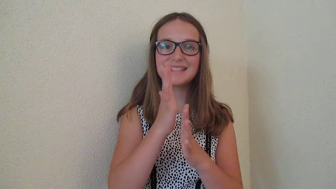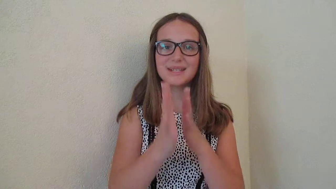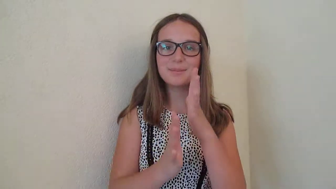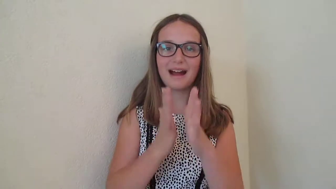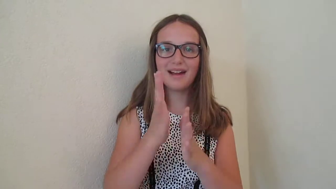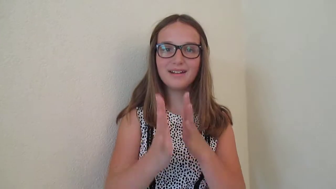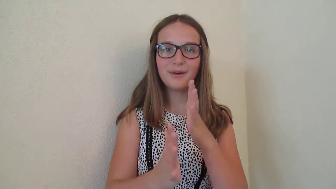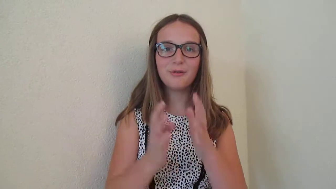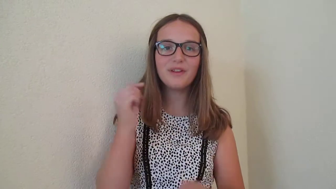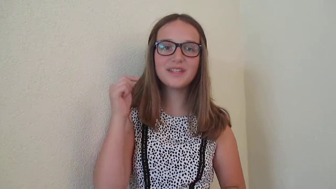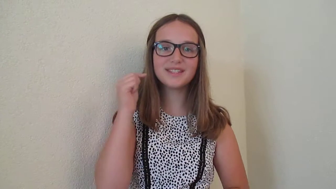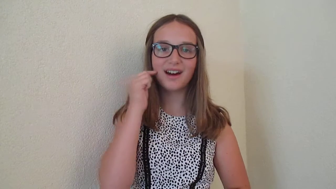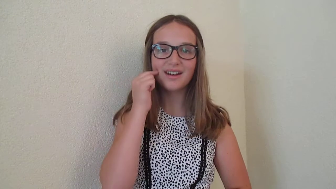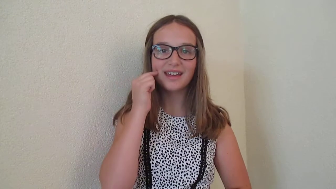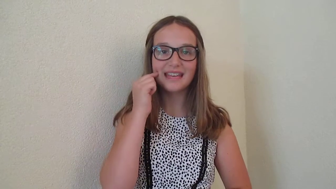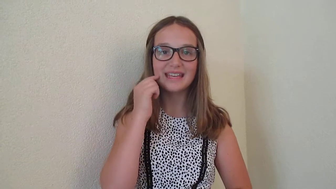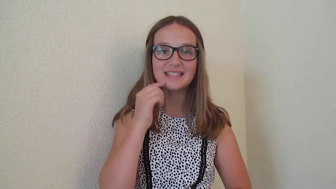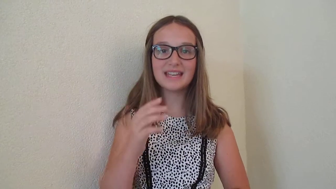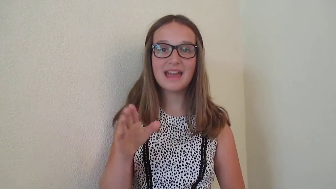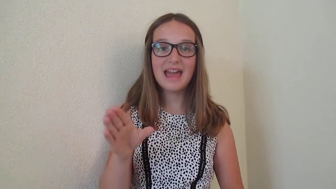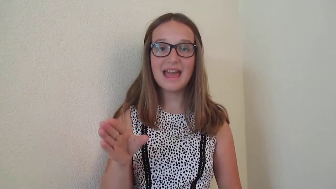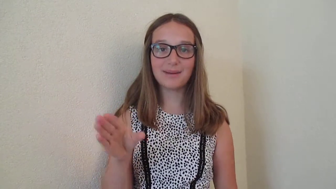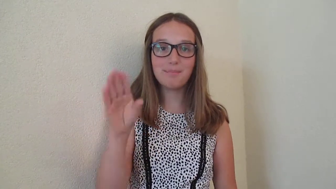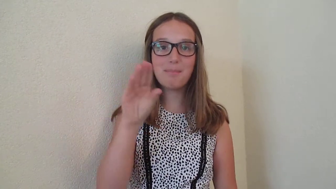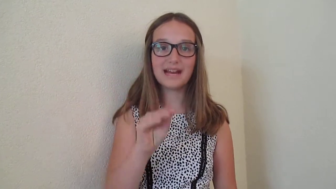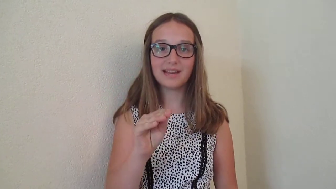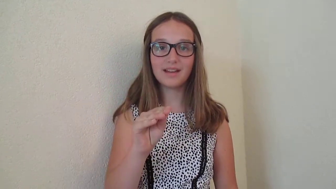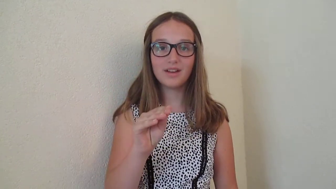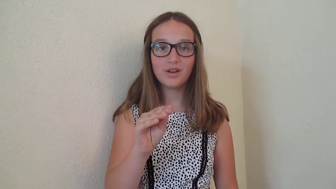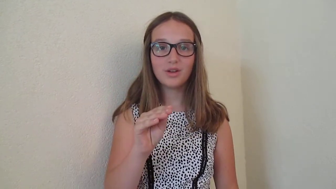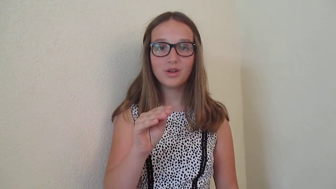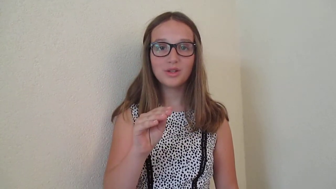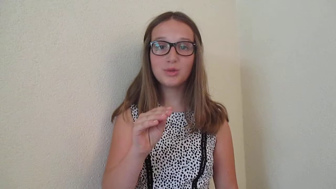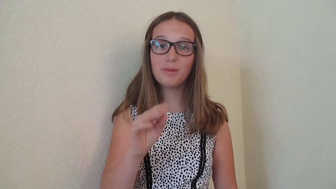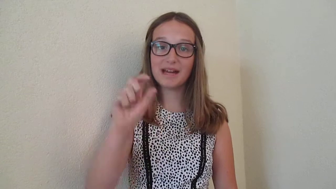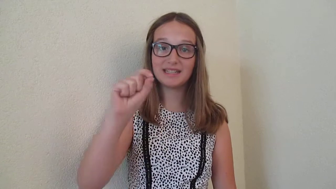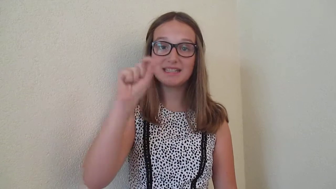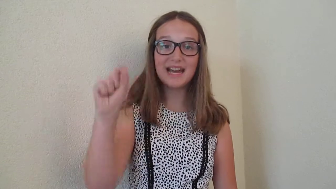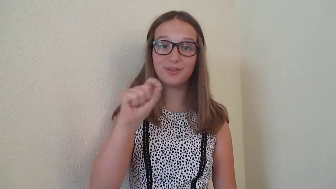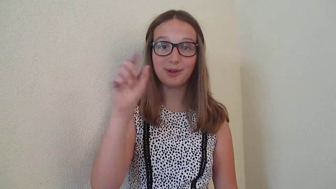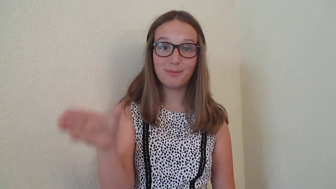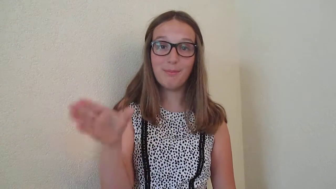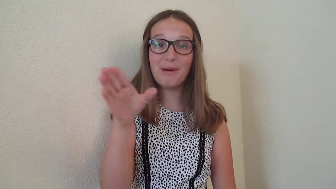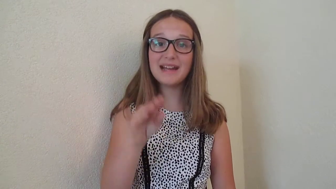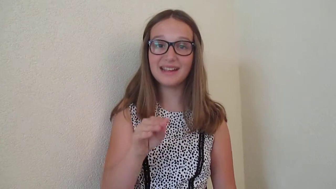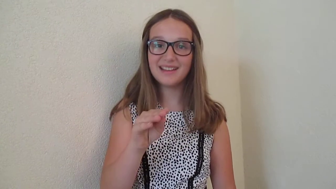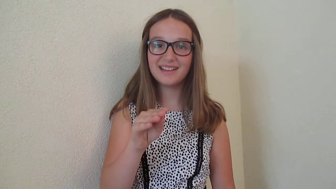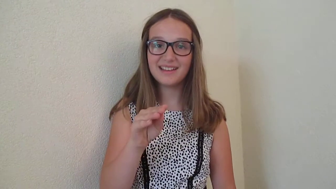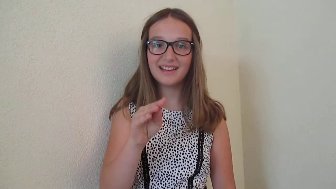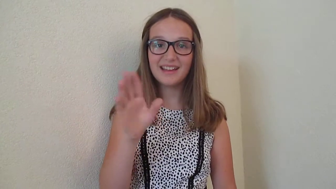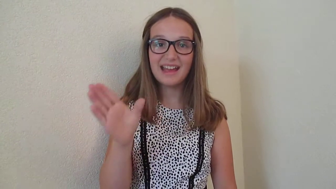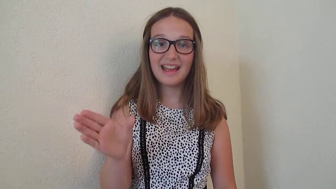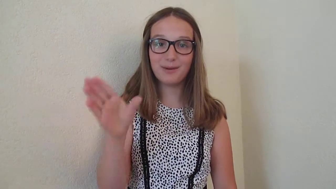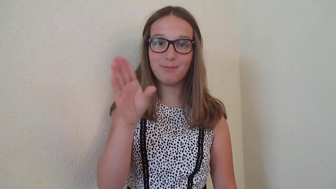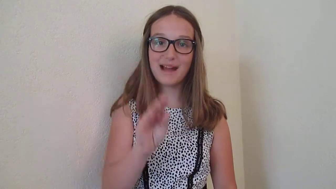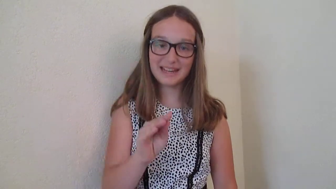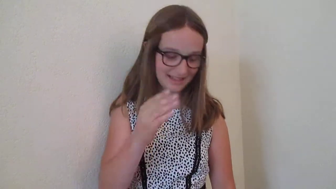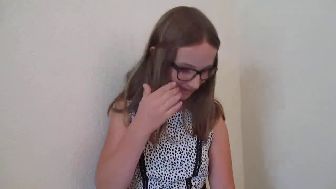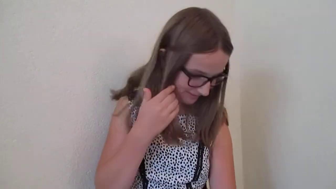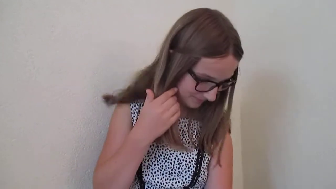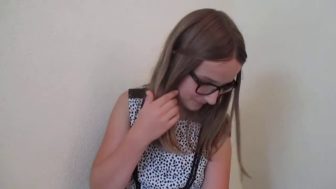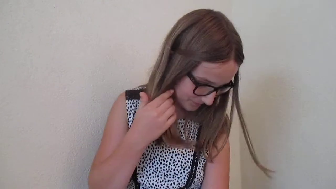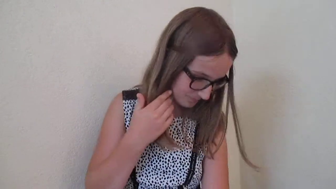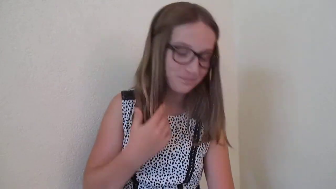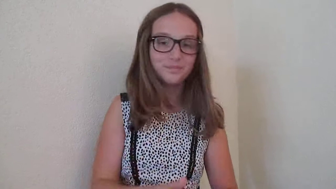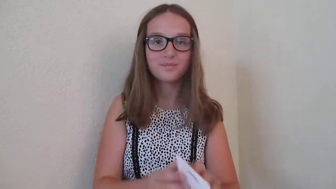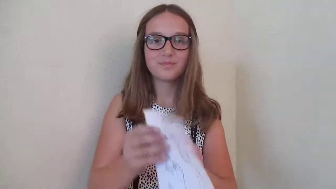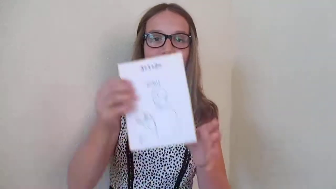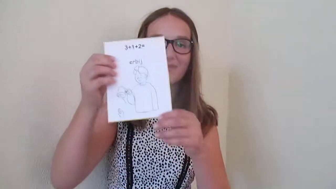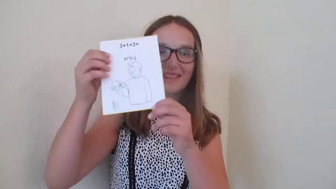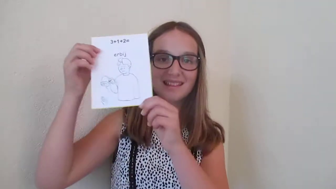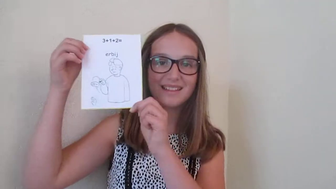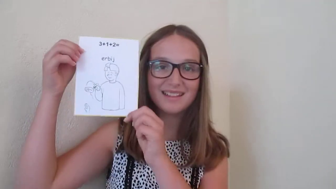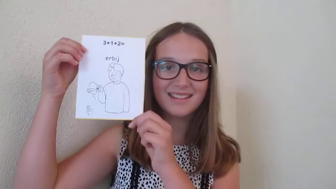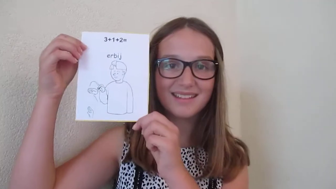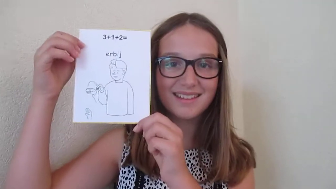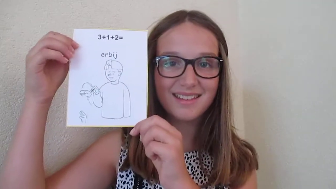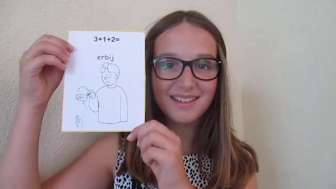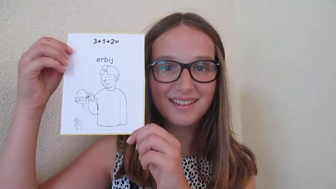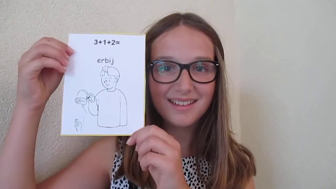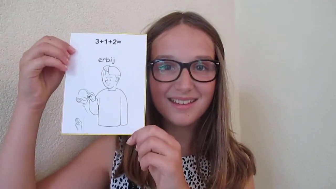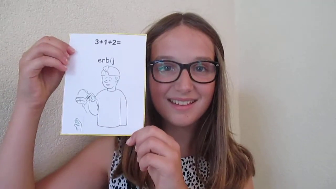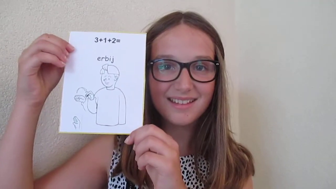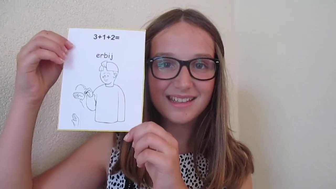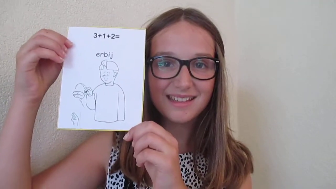erbij